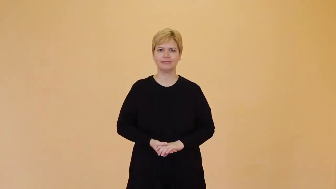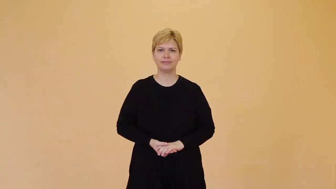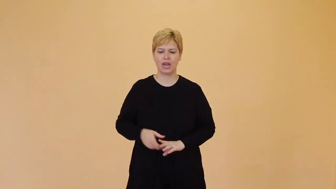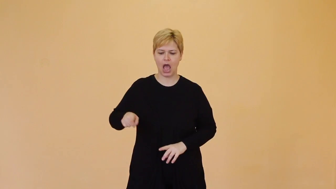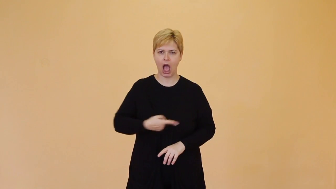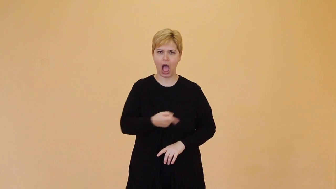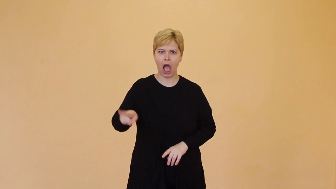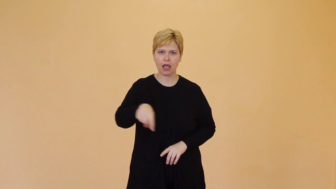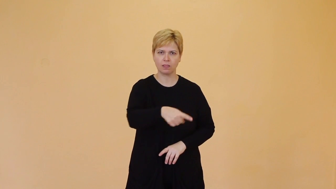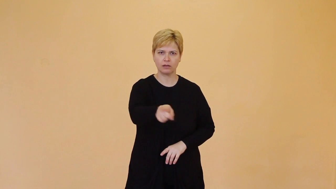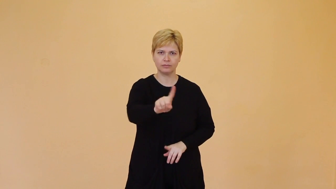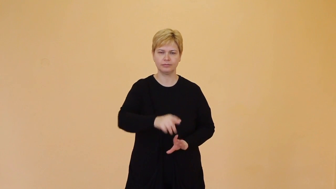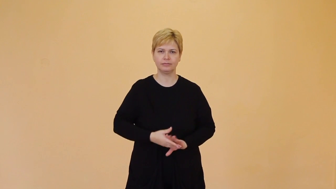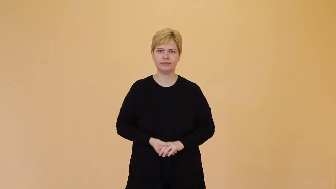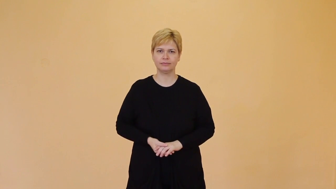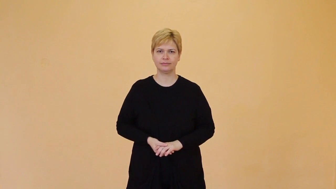had